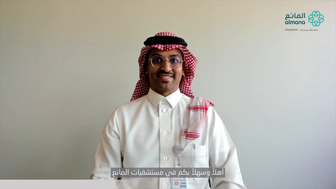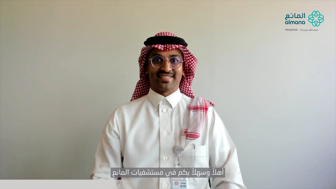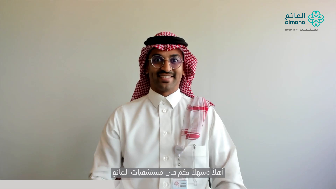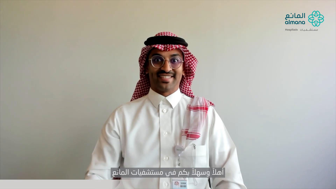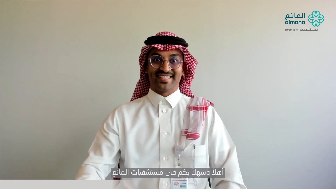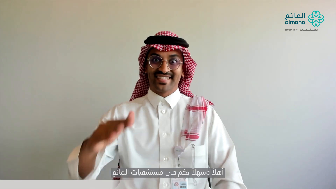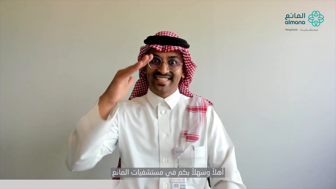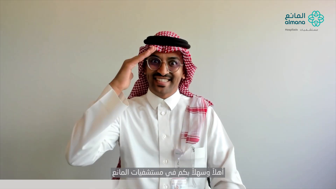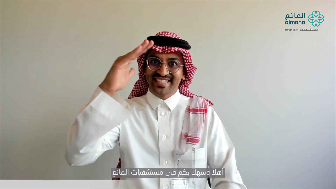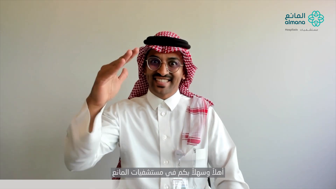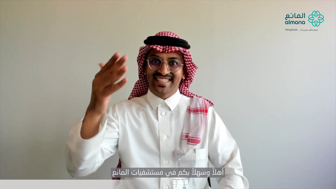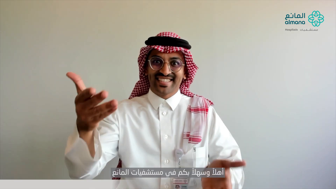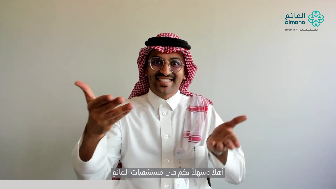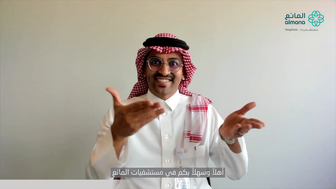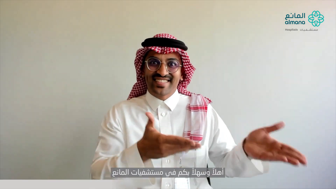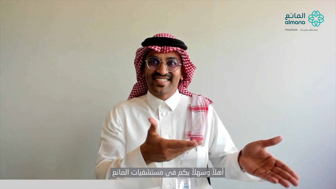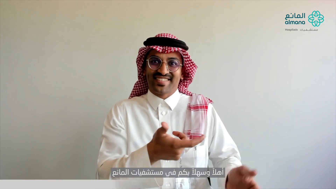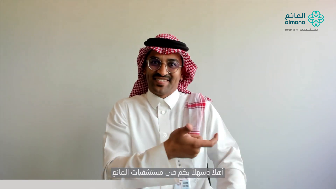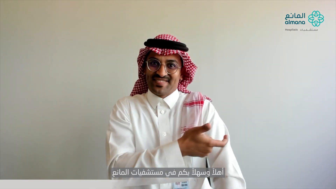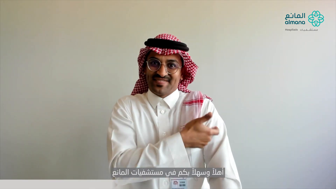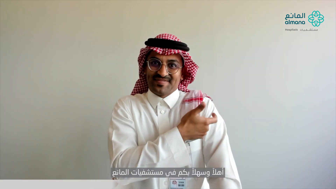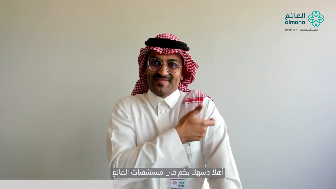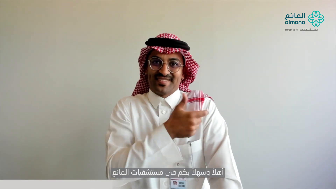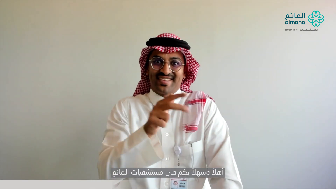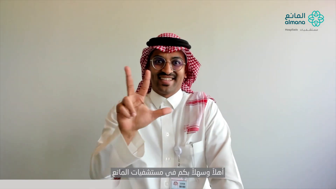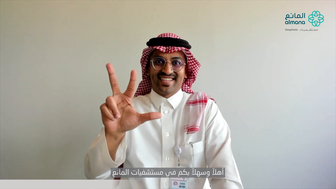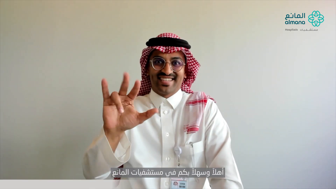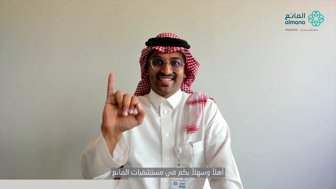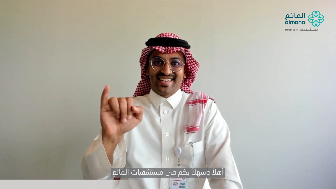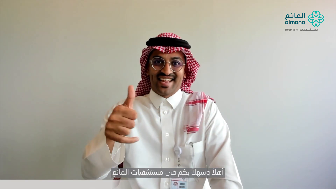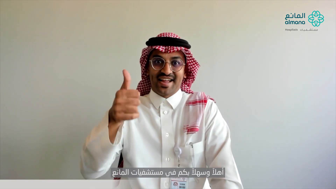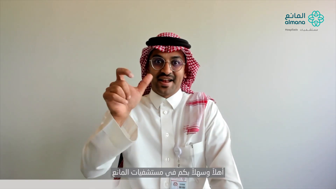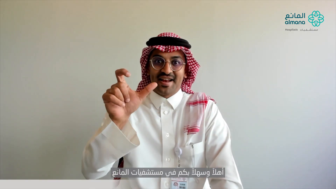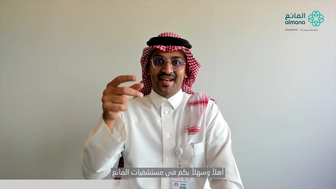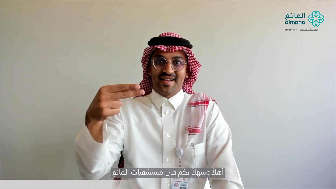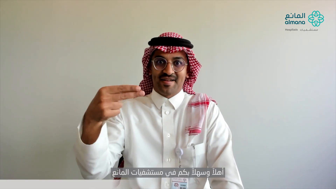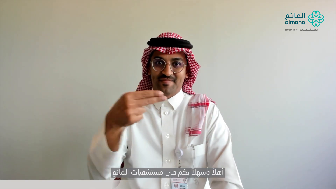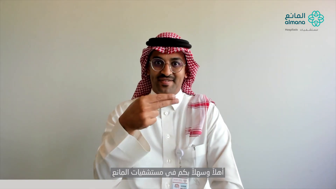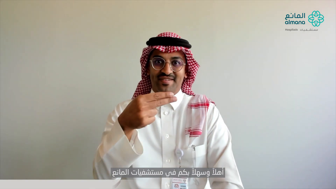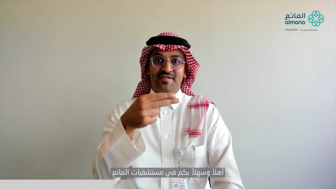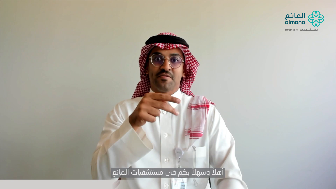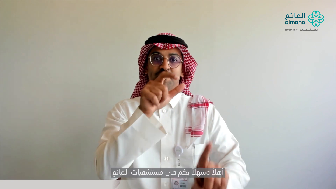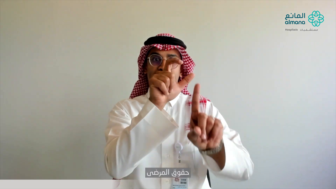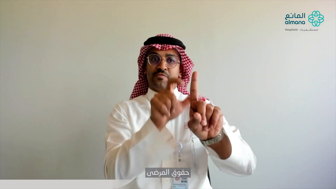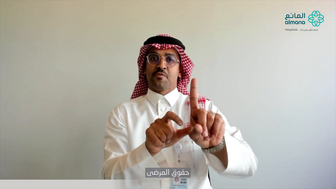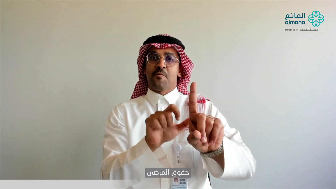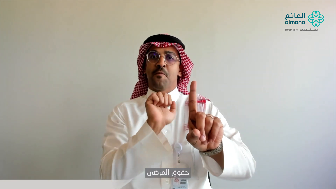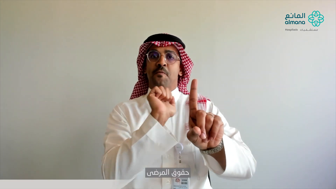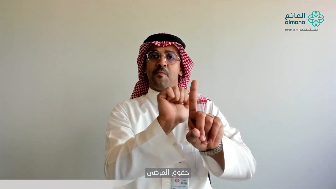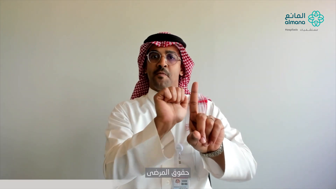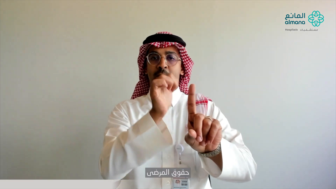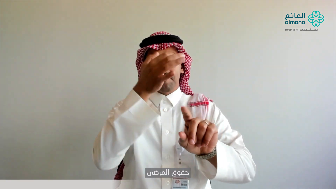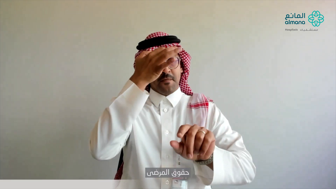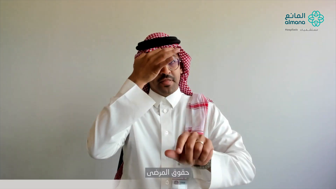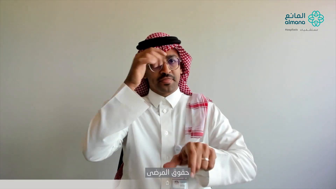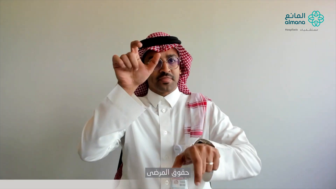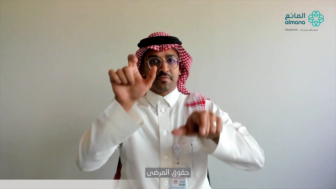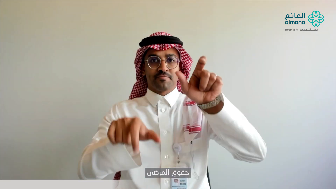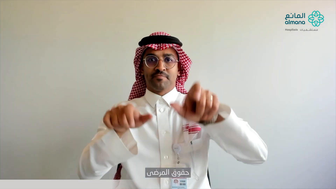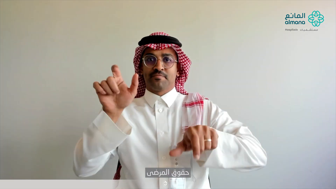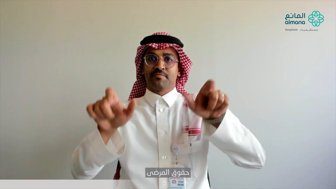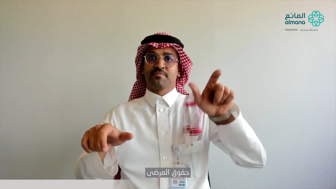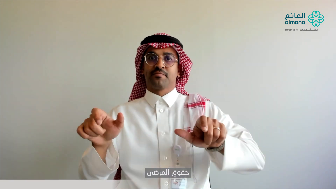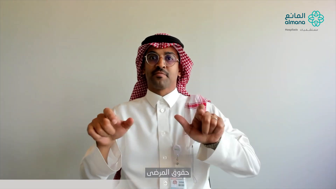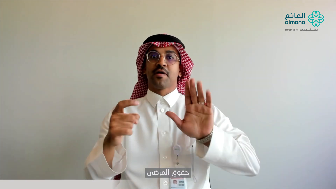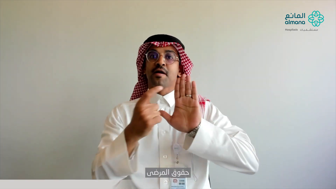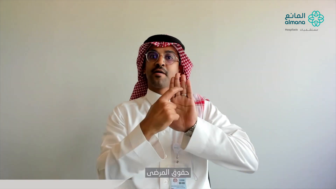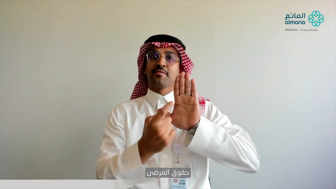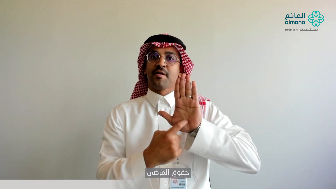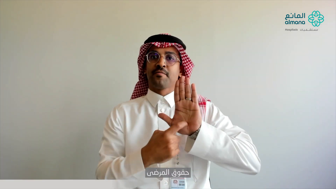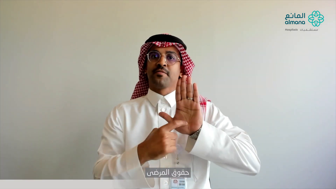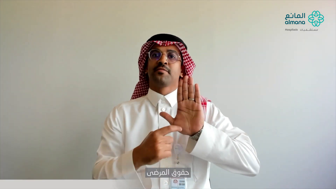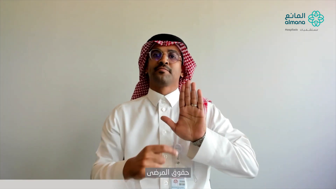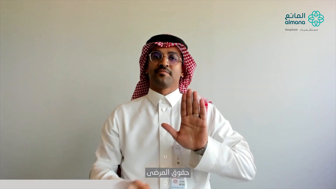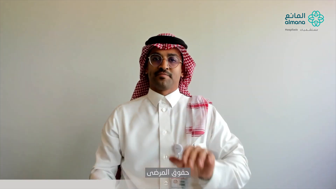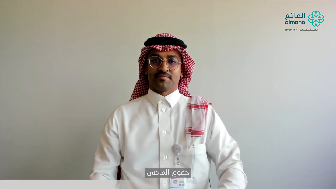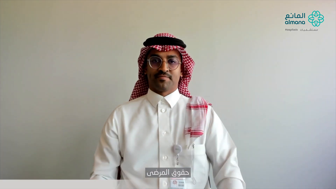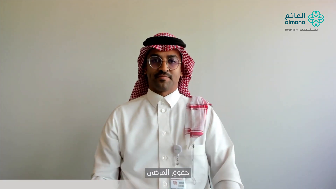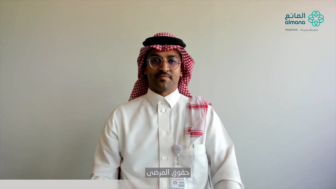حقوق المرضى